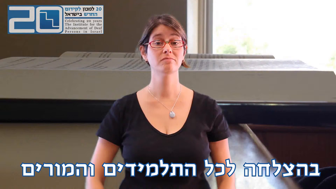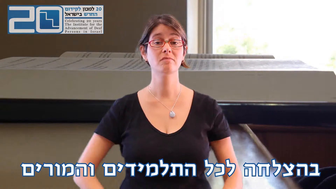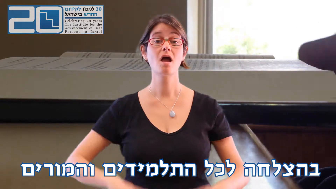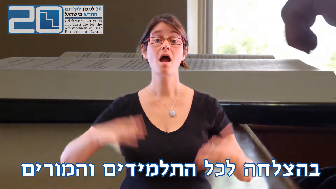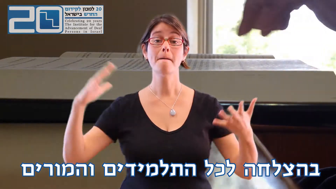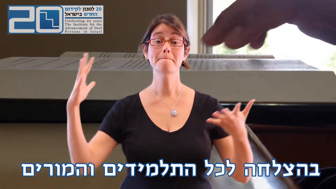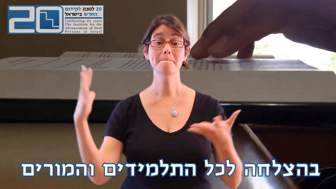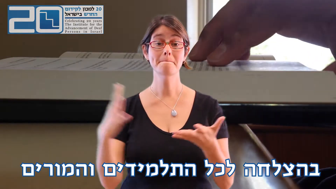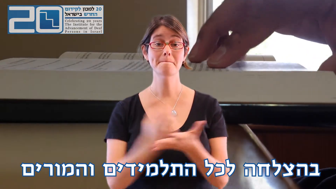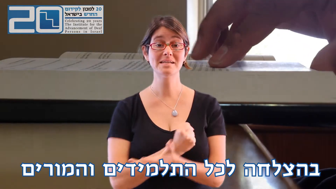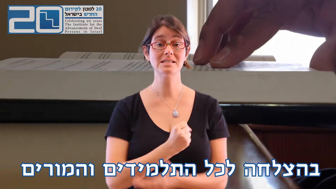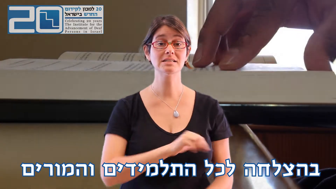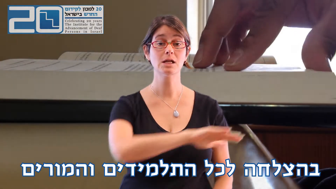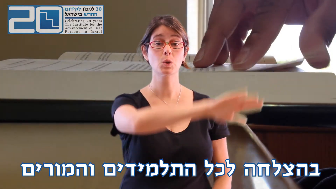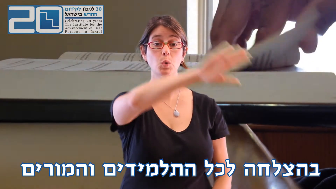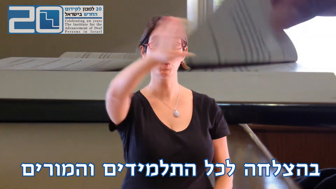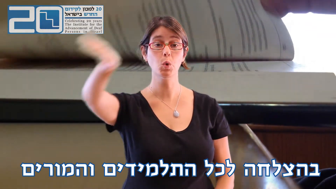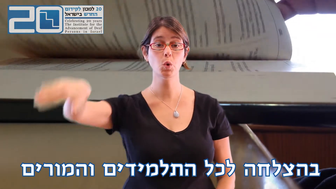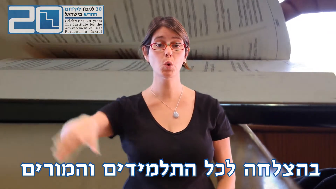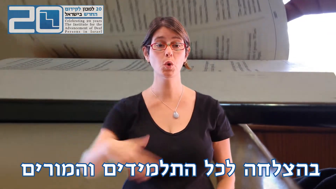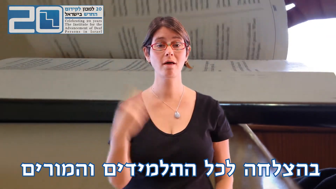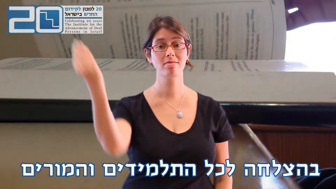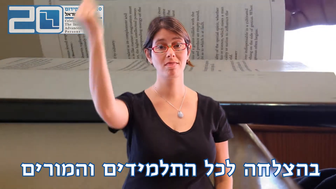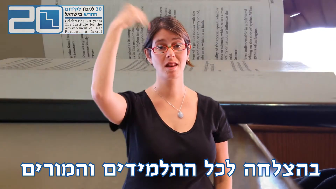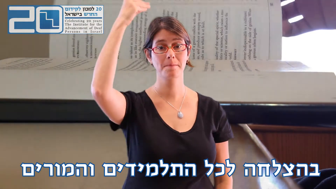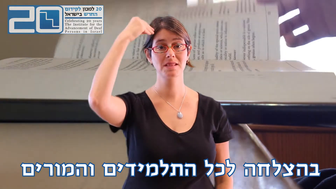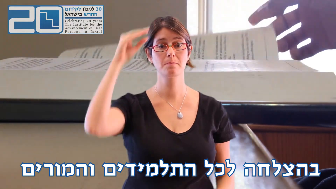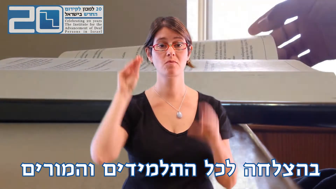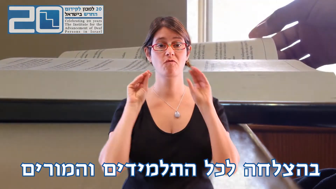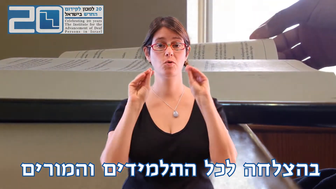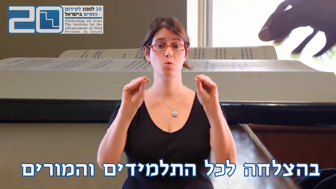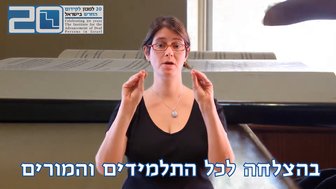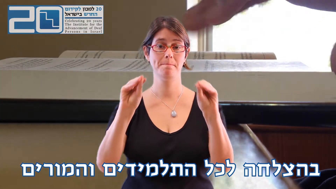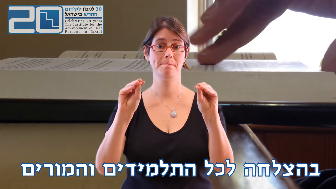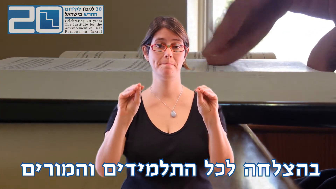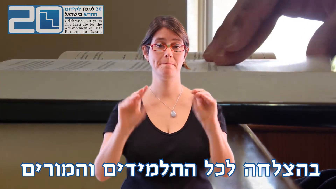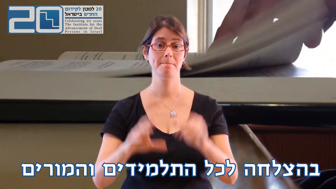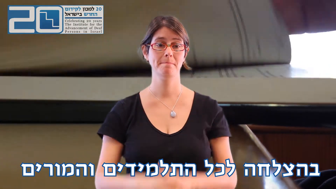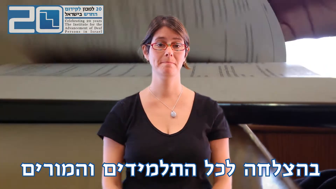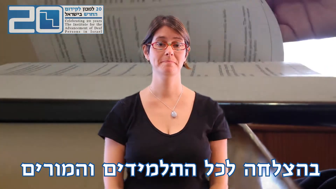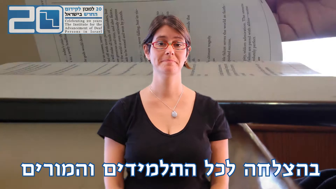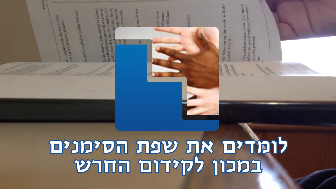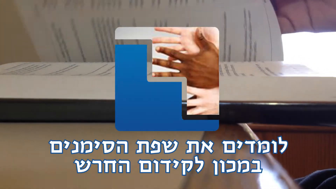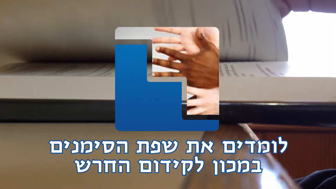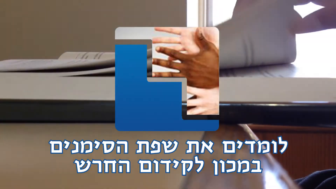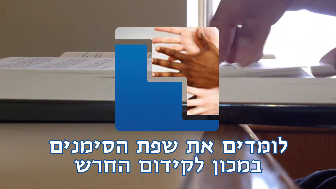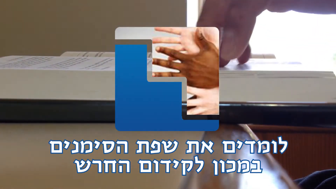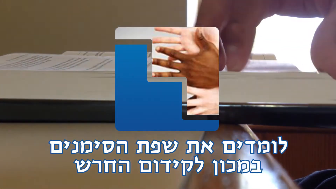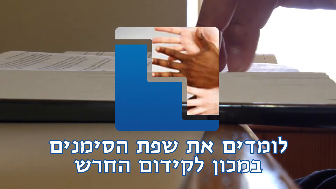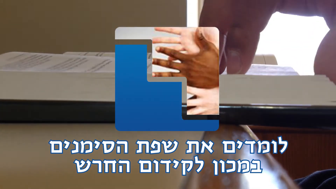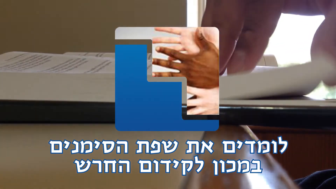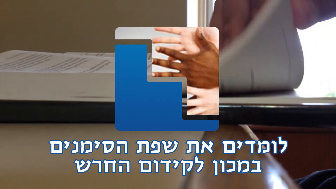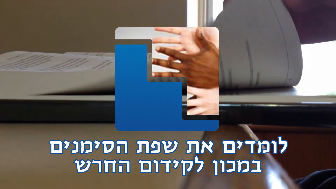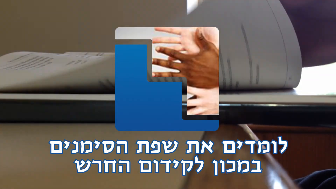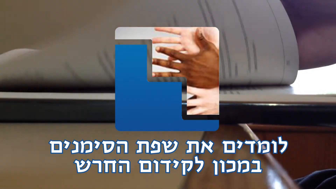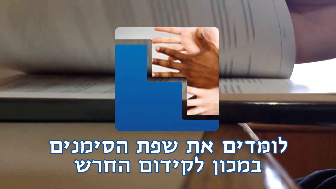בהצלחה לכל התלמידים והמורים